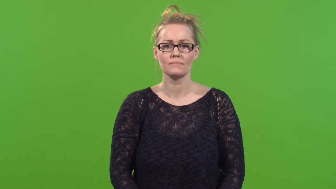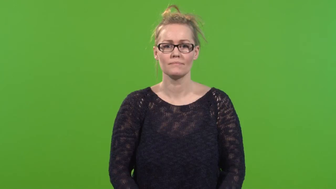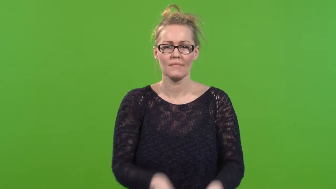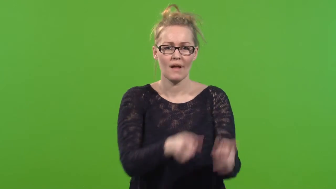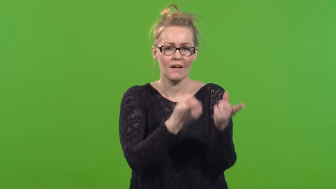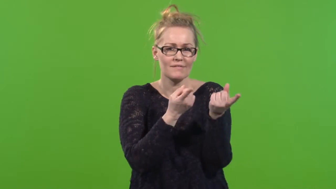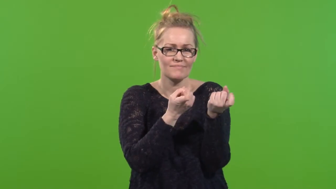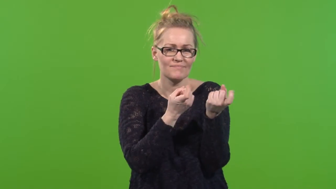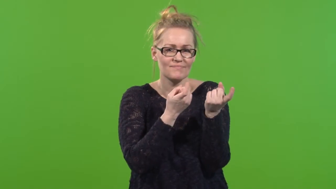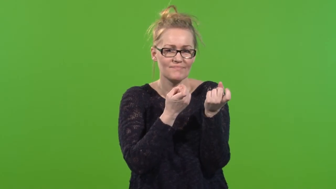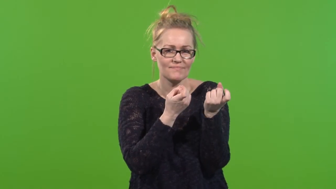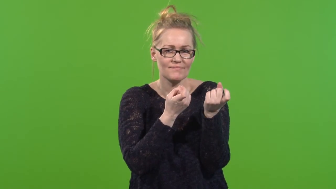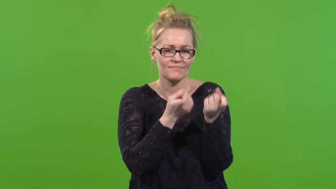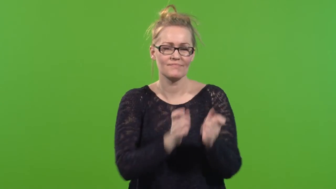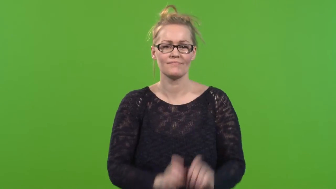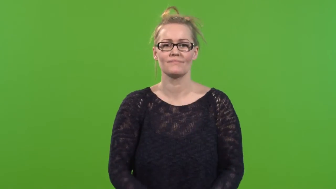Lokka